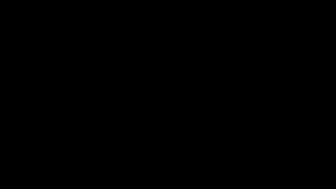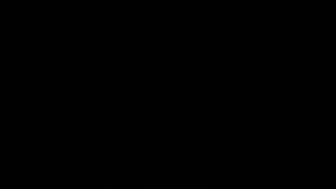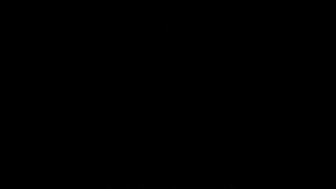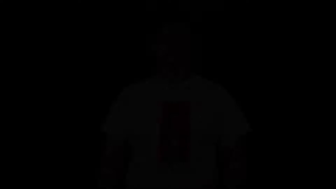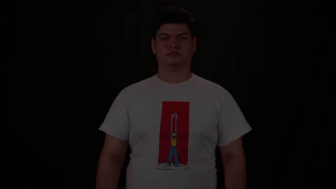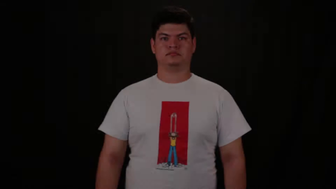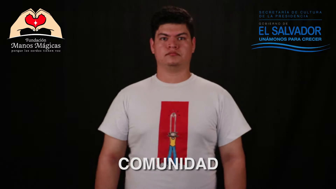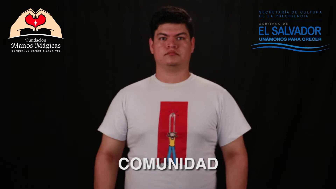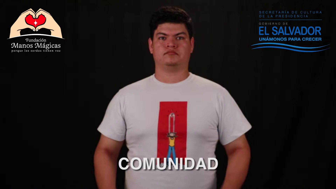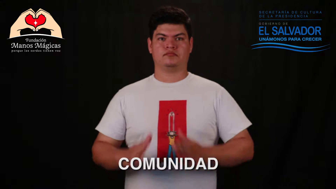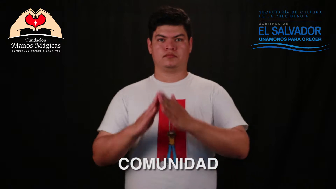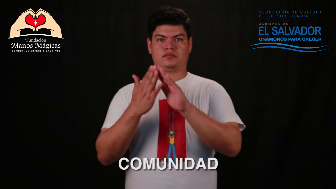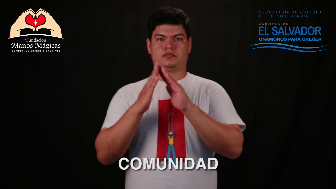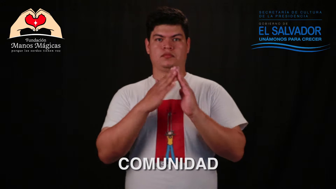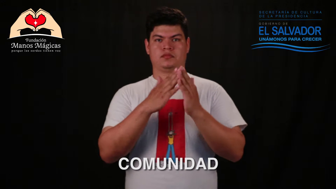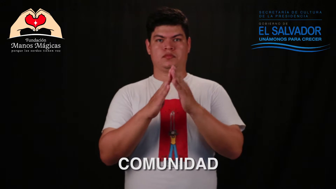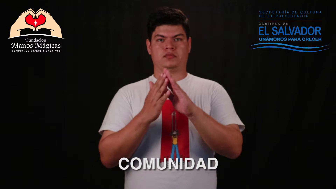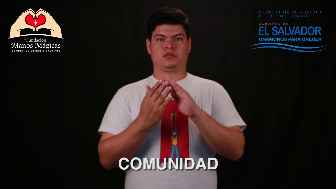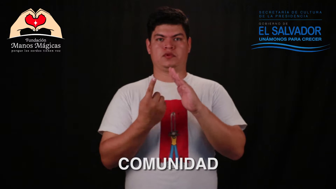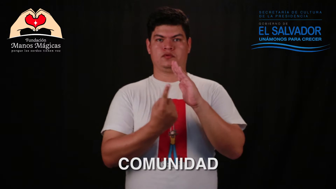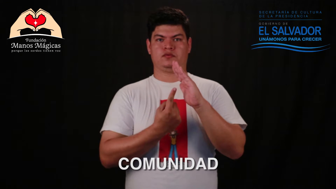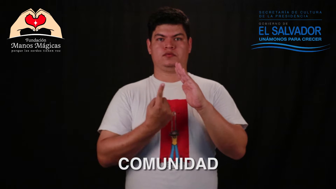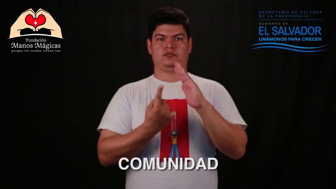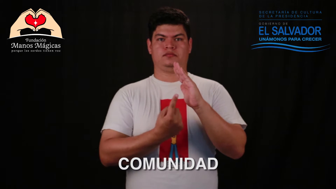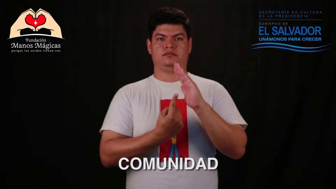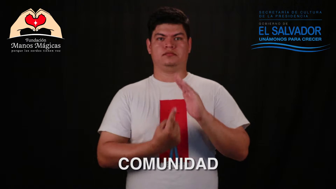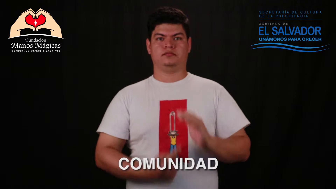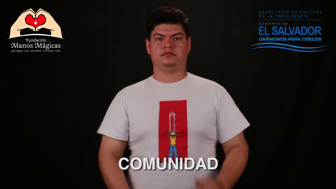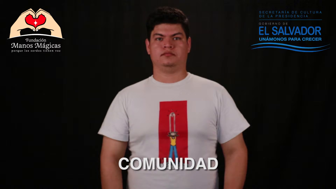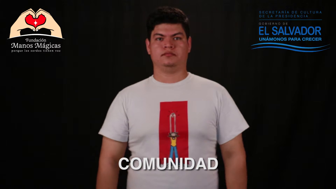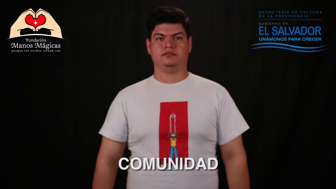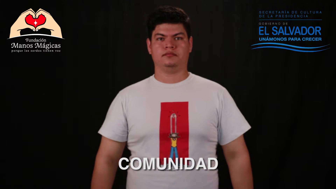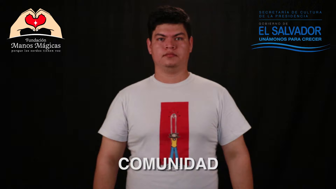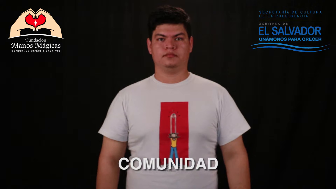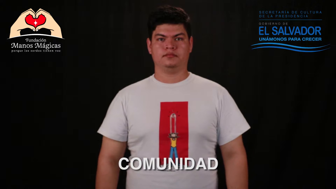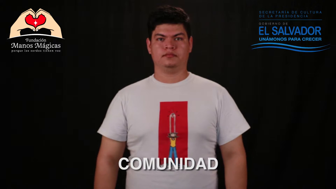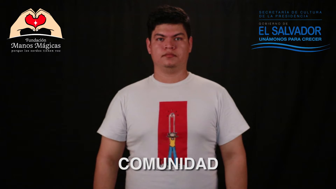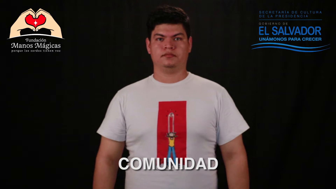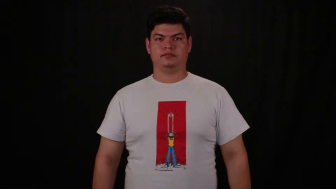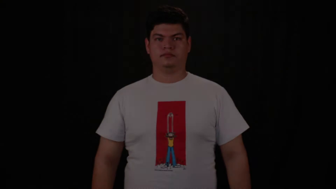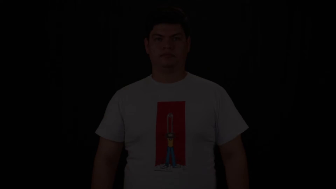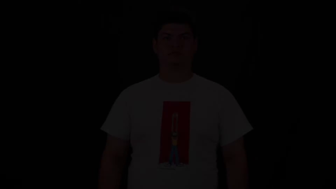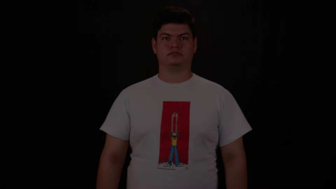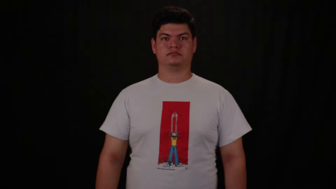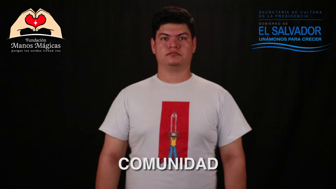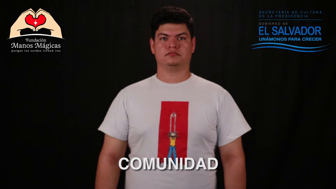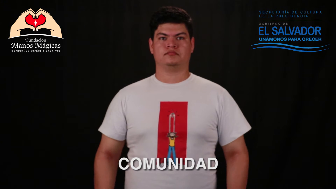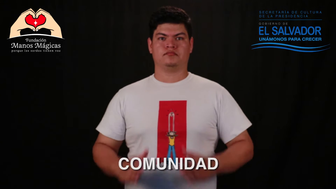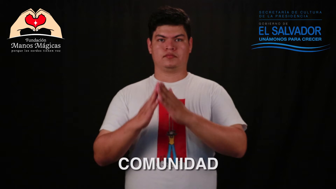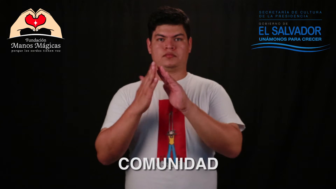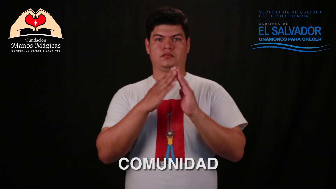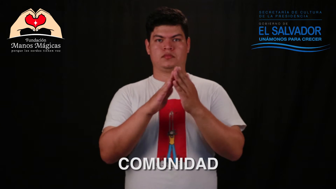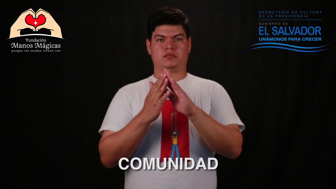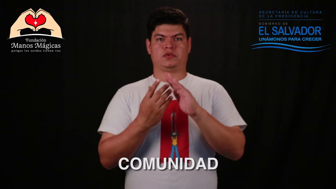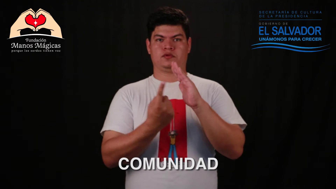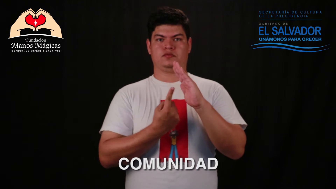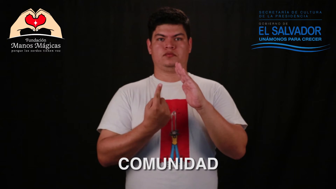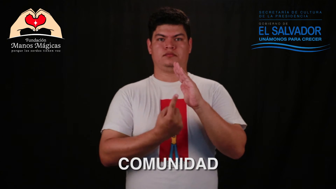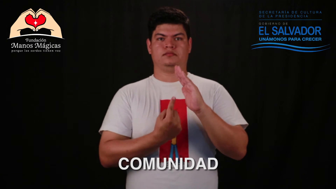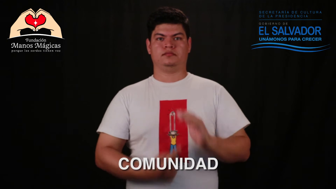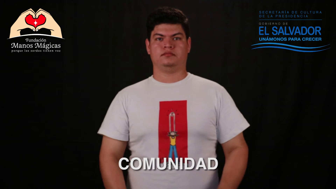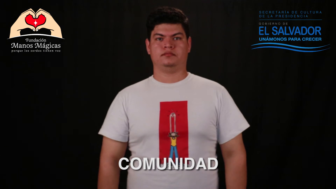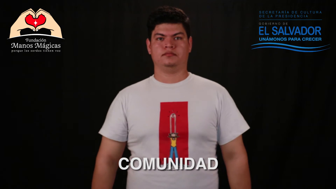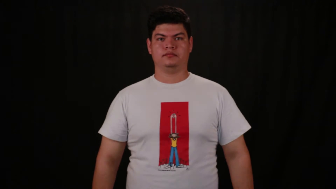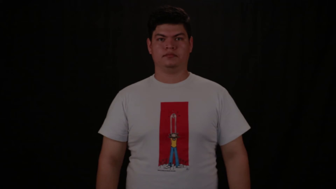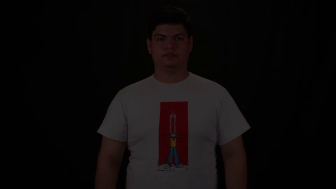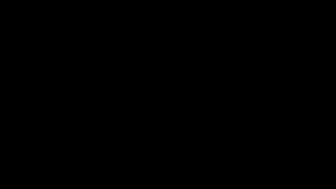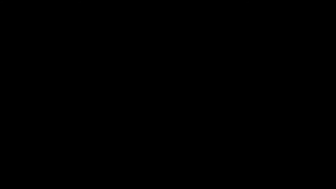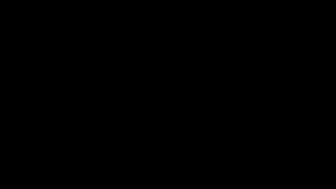Comunidad